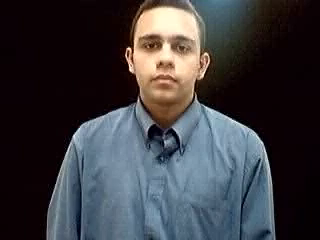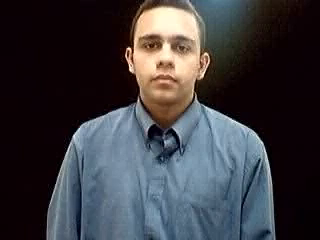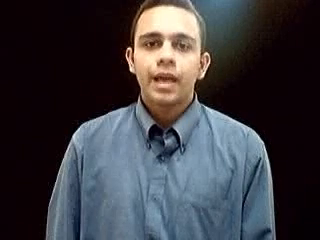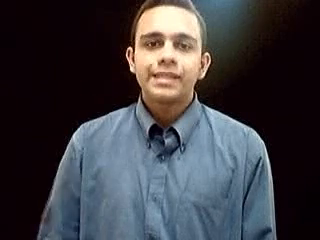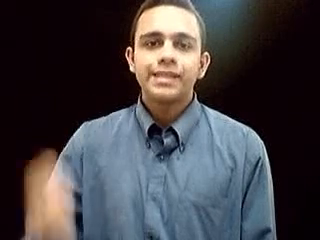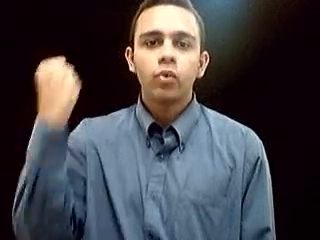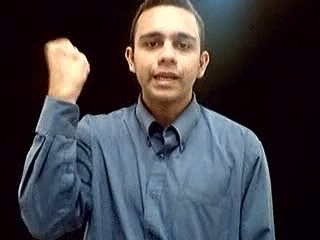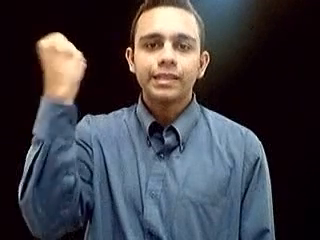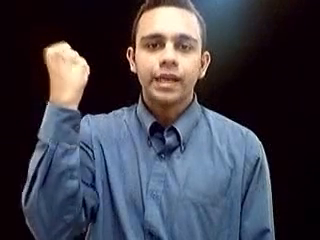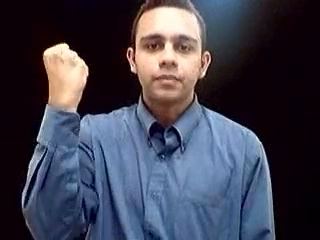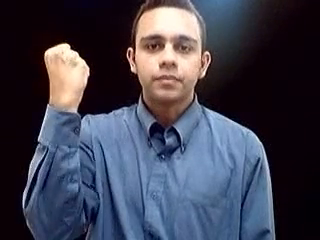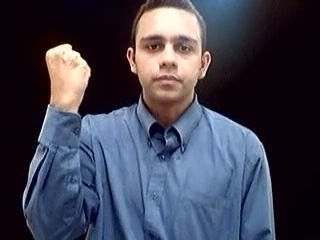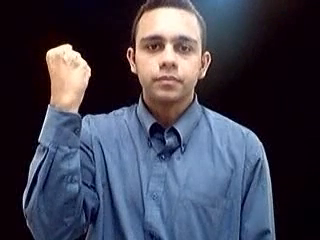seguranca